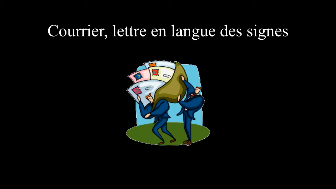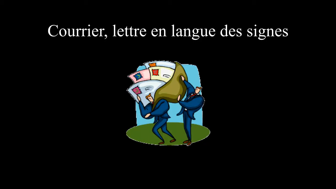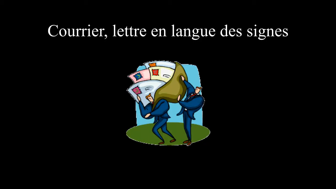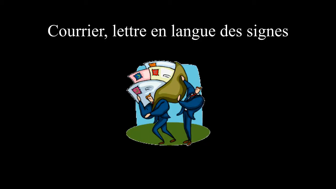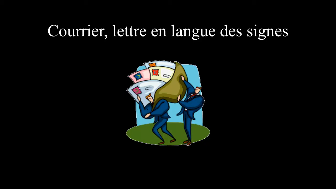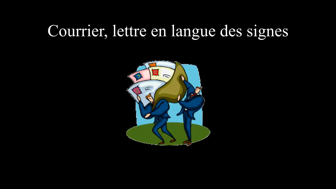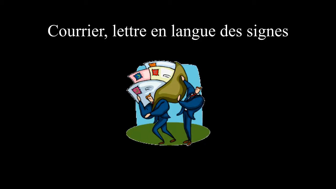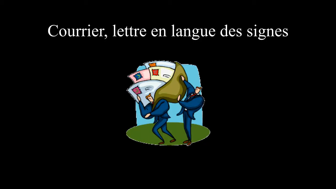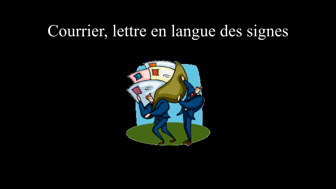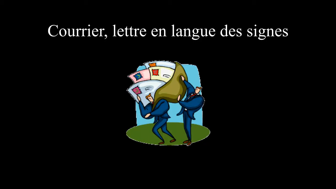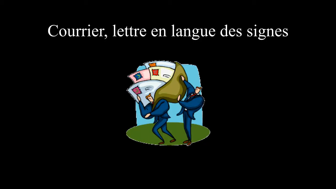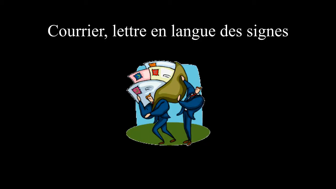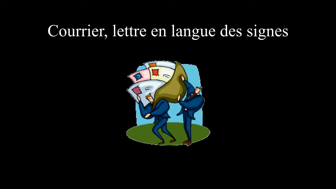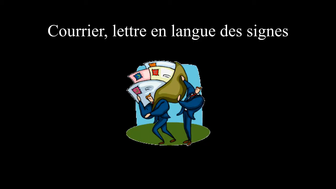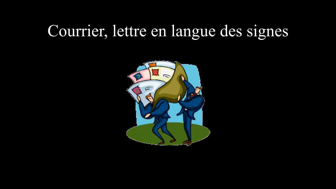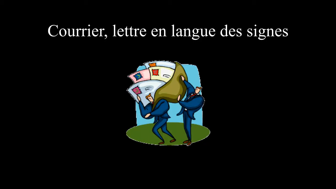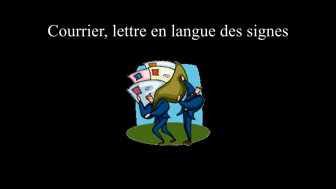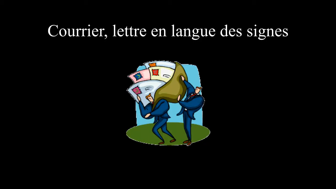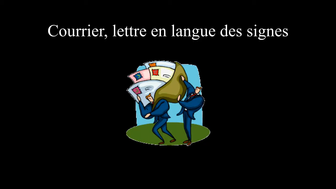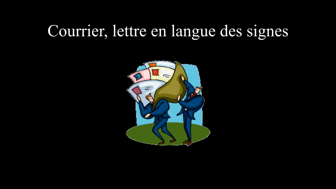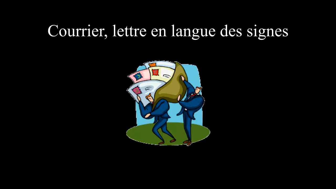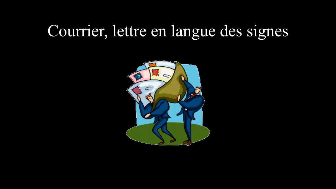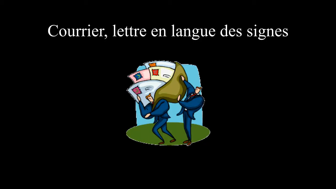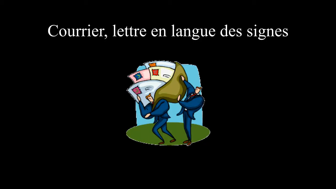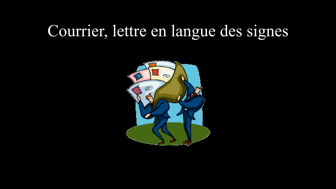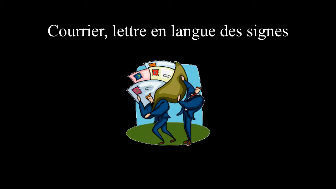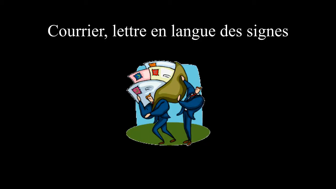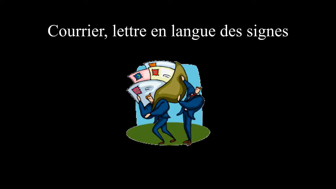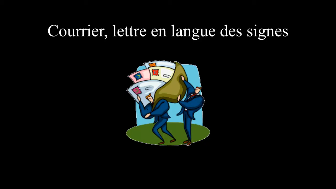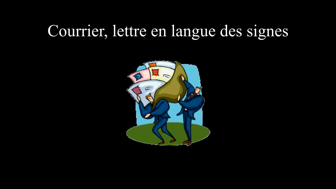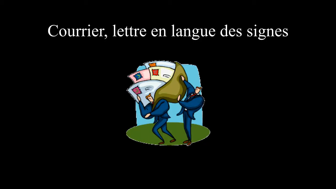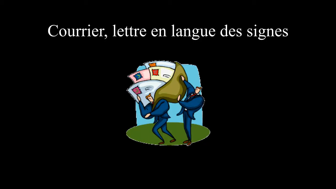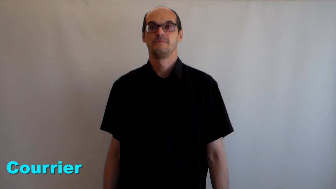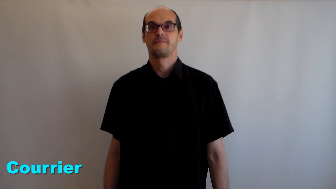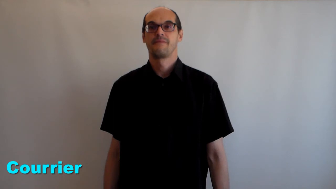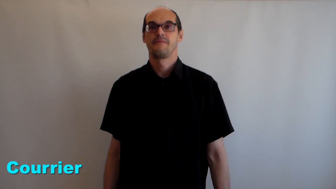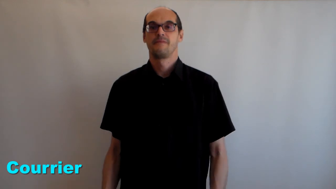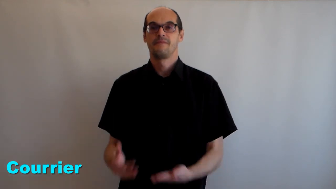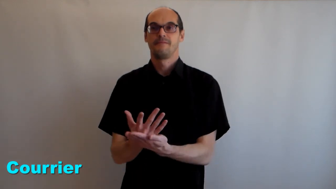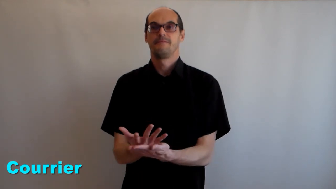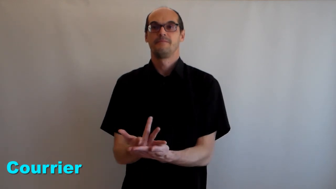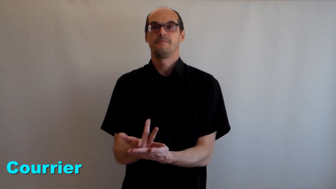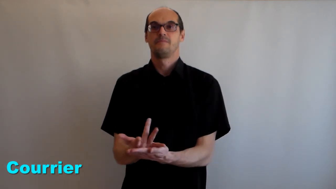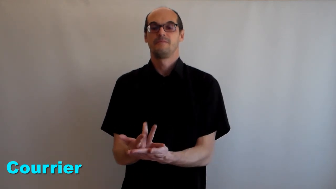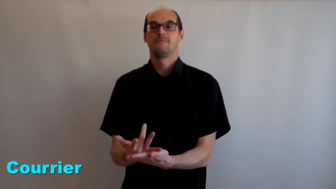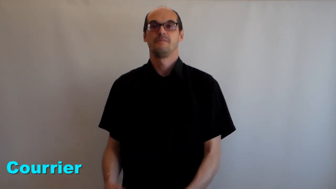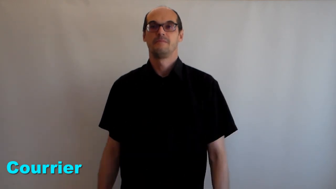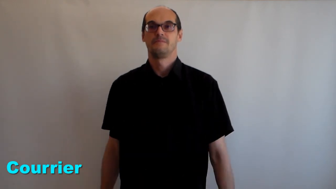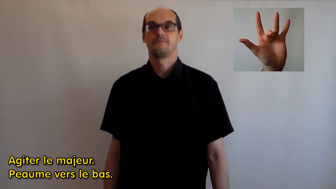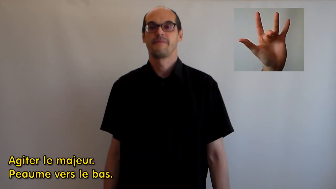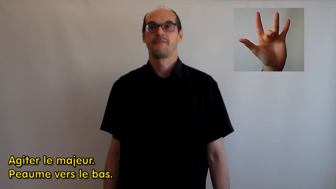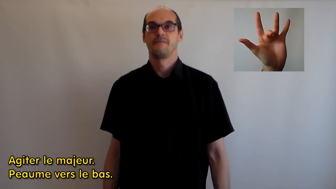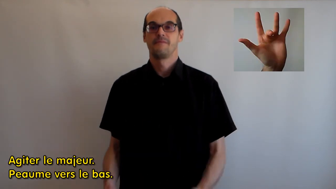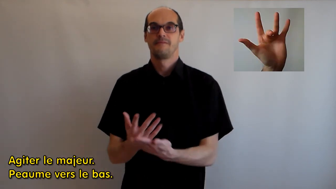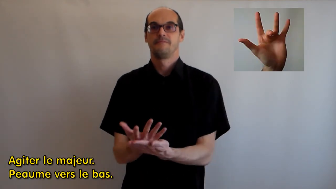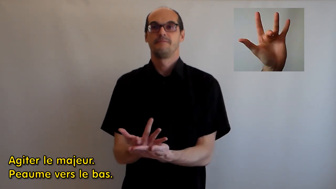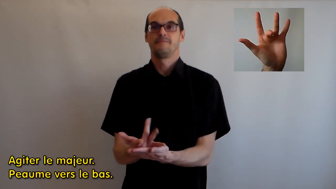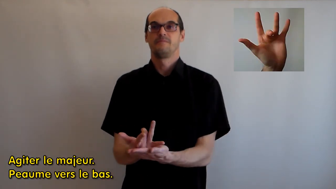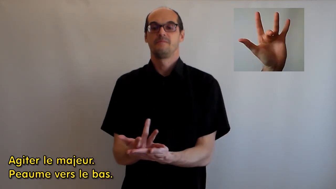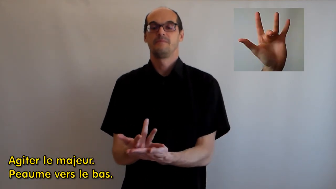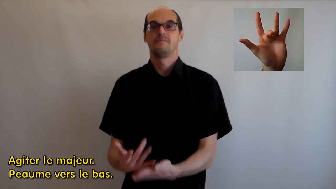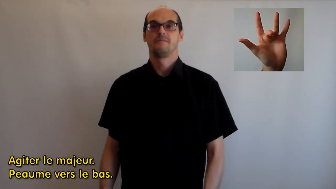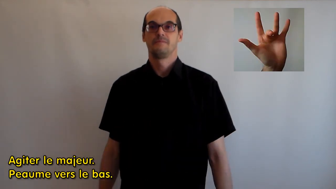Courrier, lettre